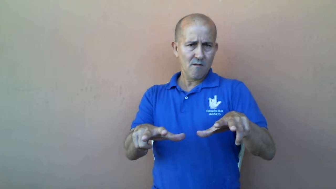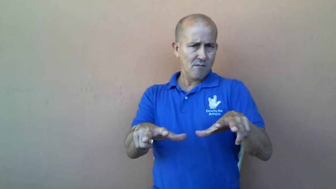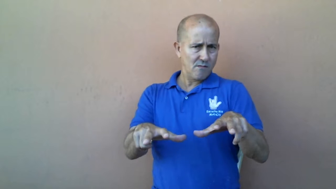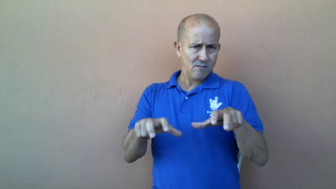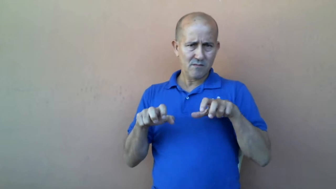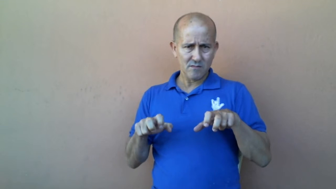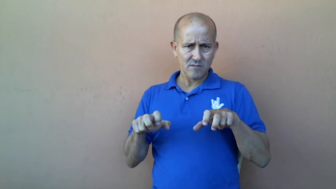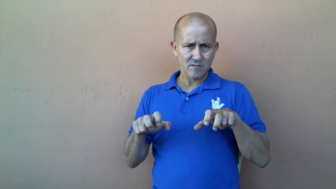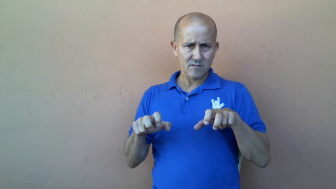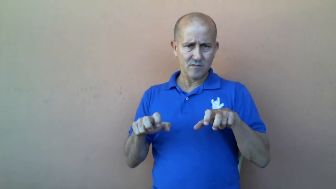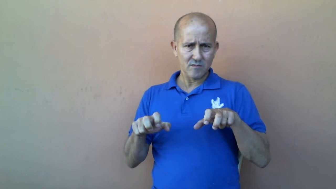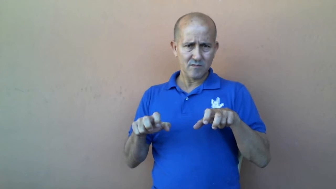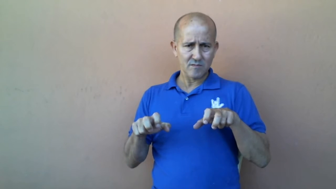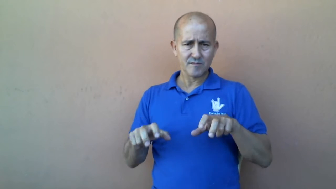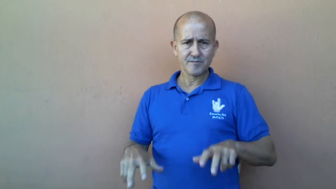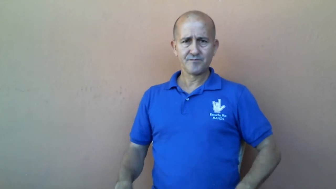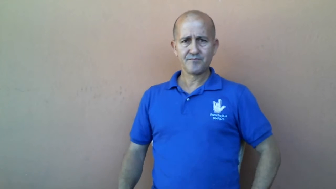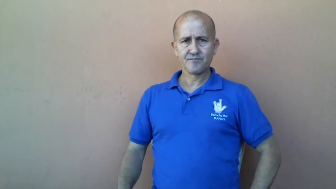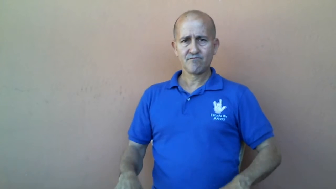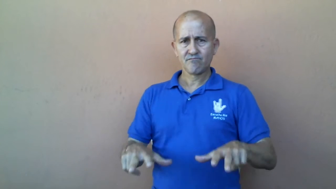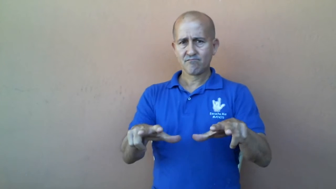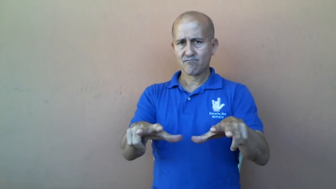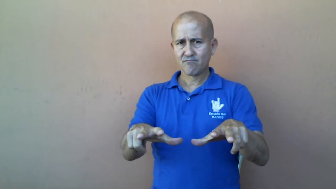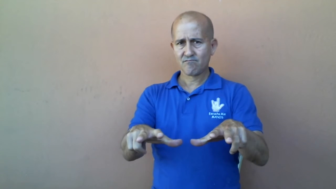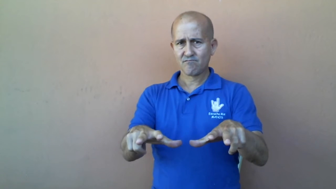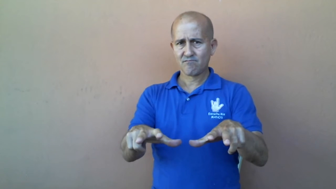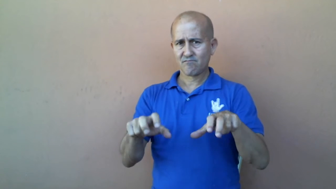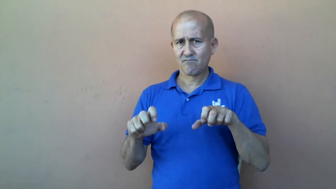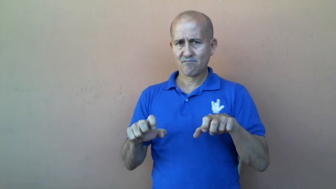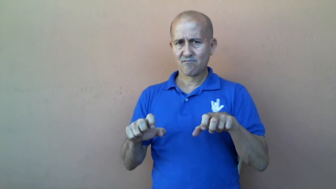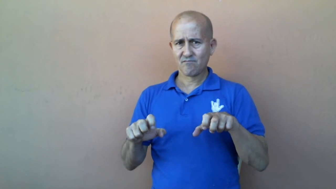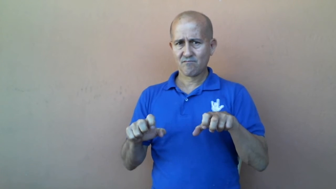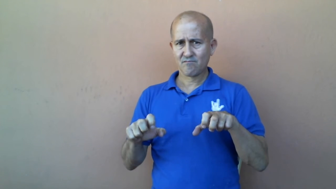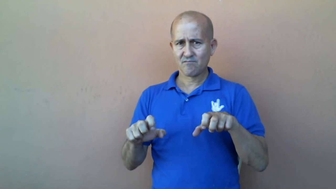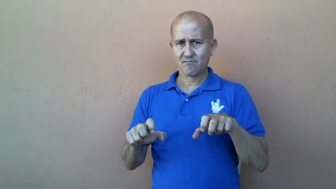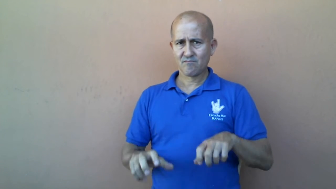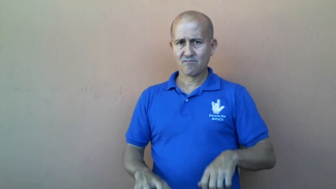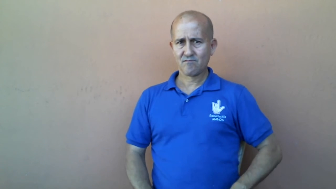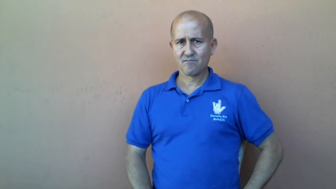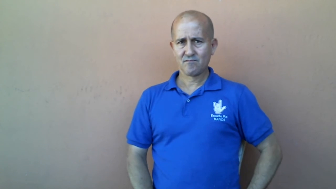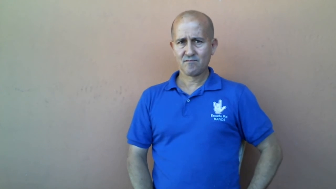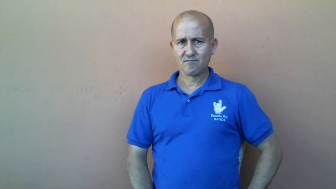codicia